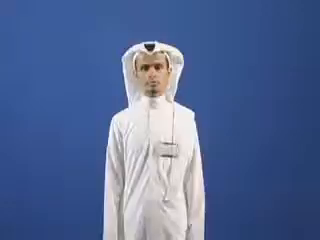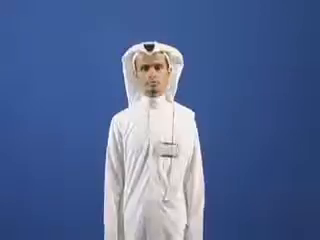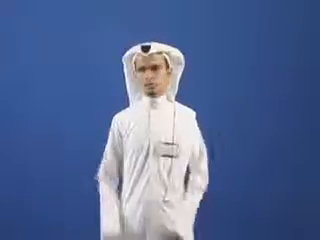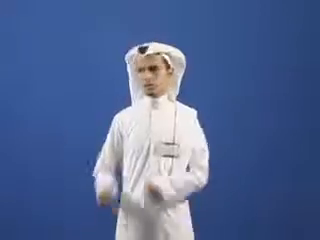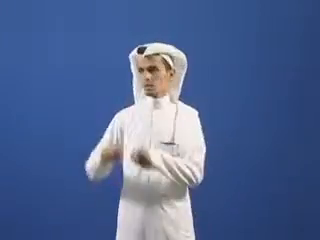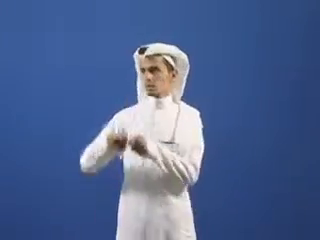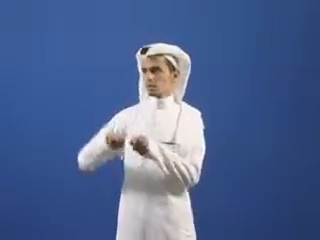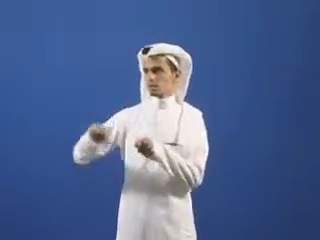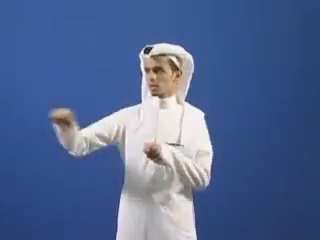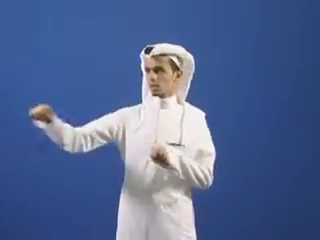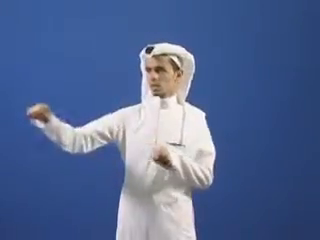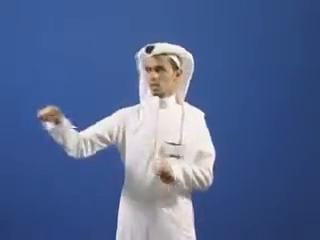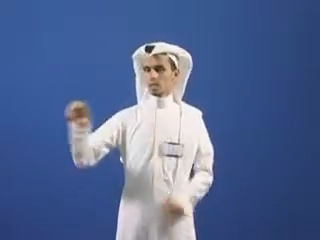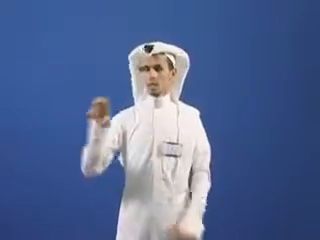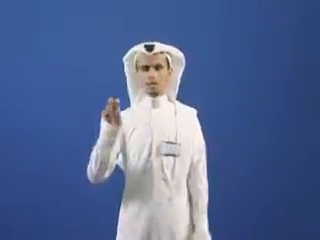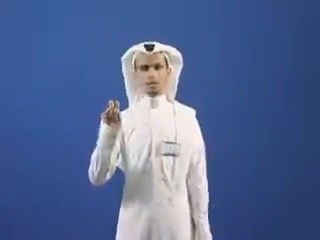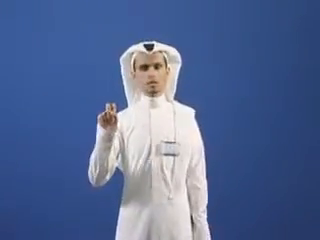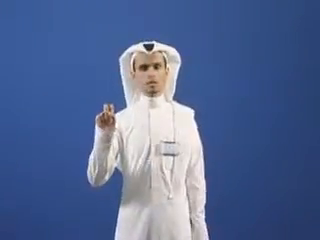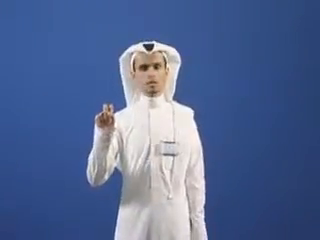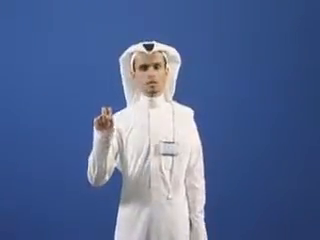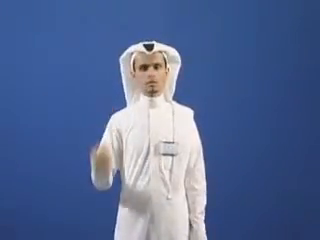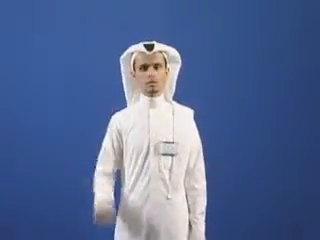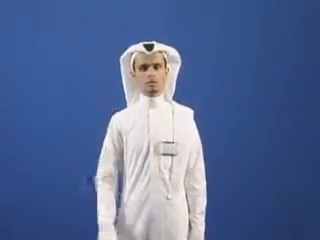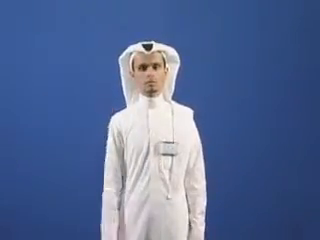قدم